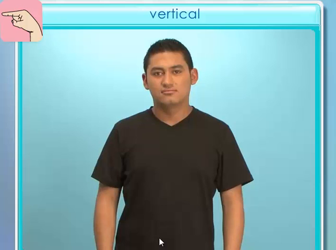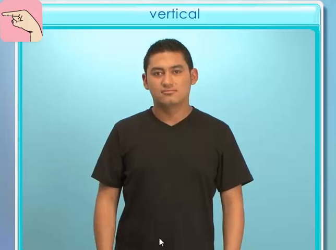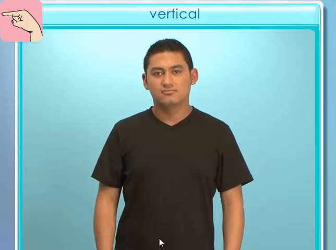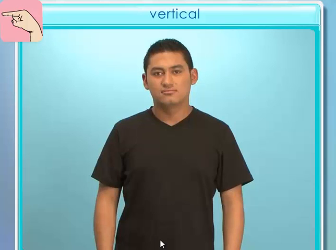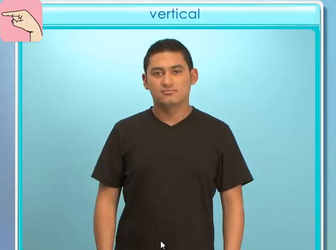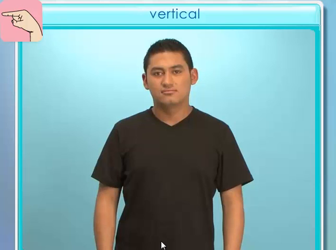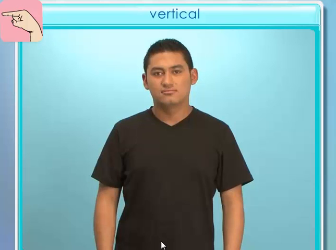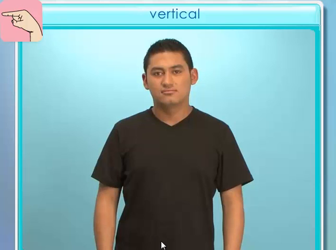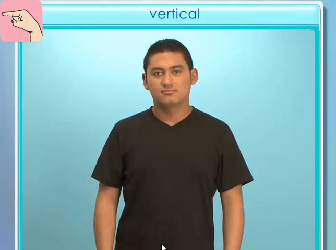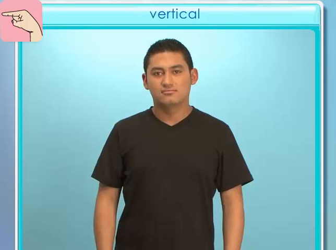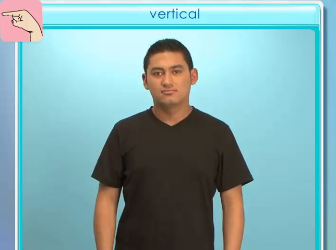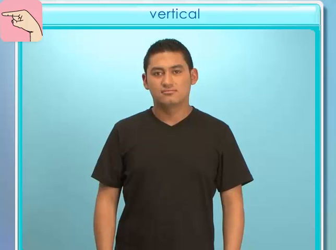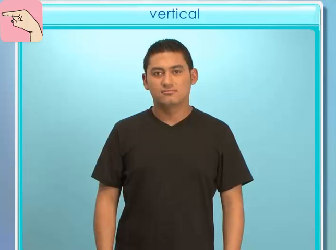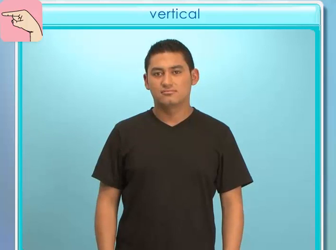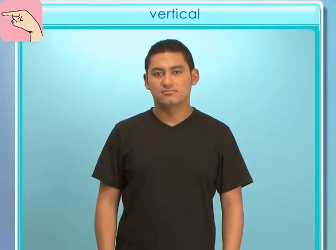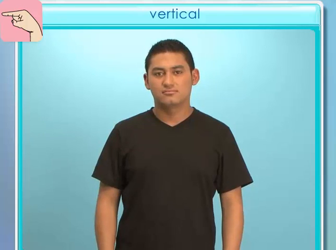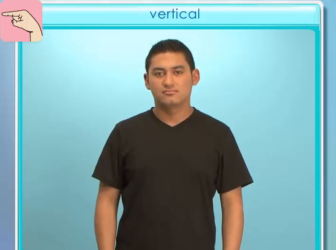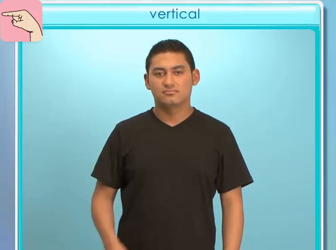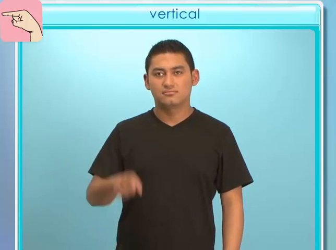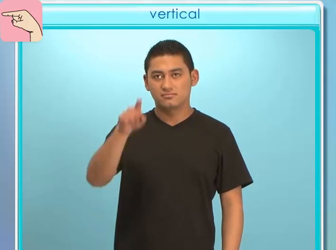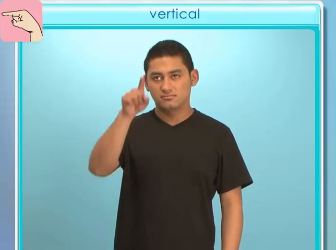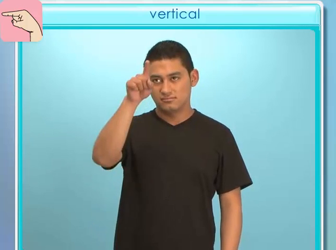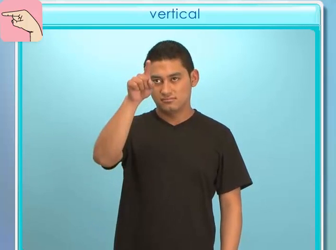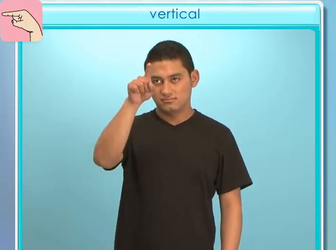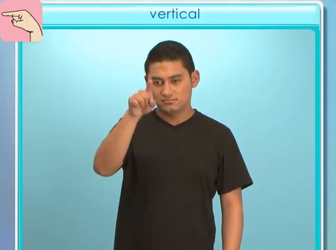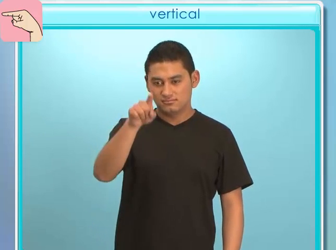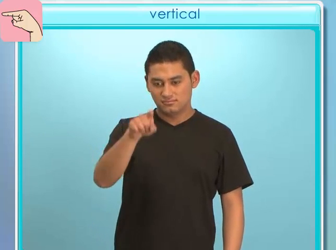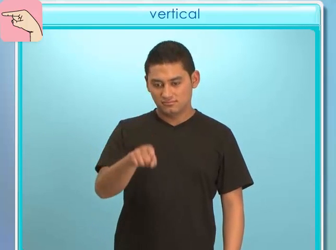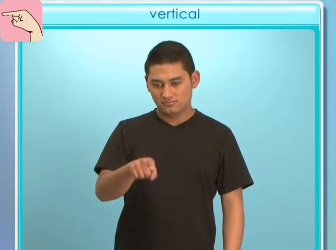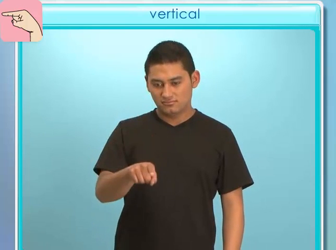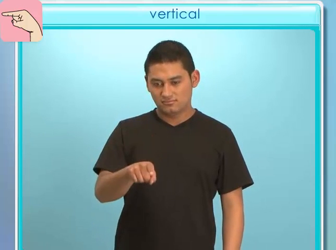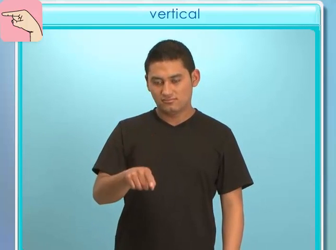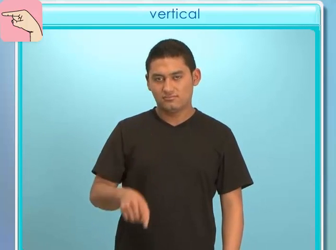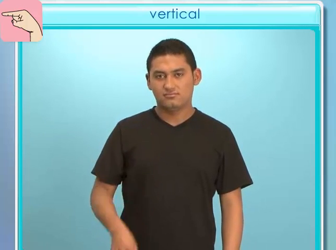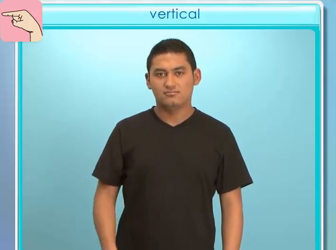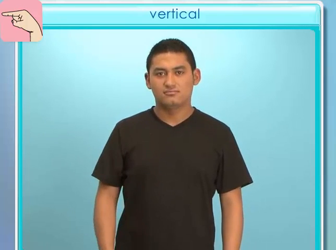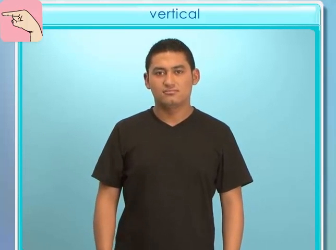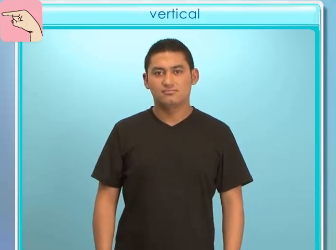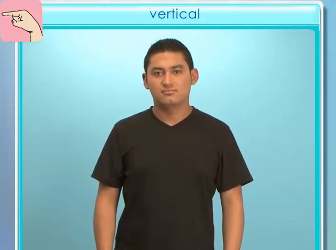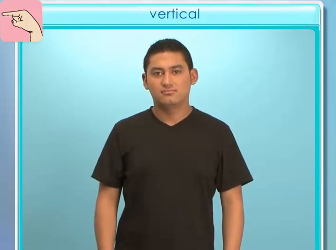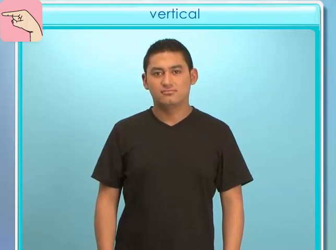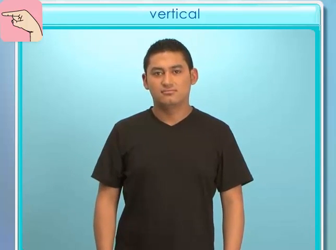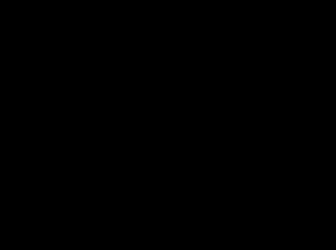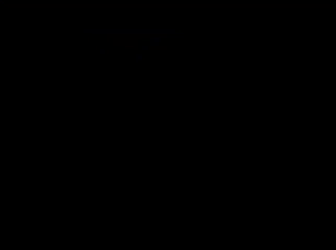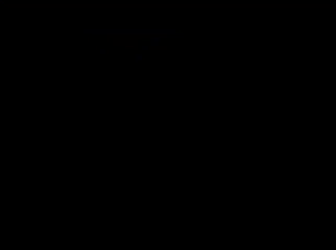VERTICAL